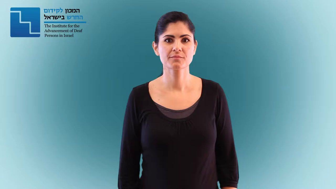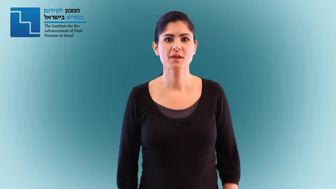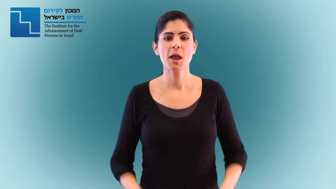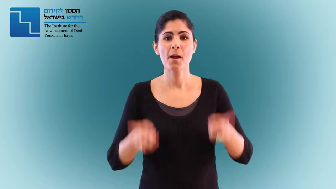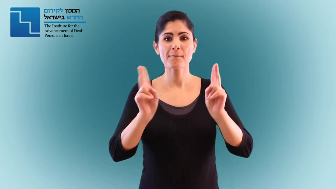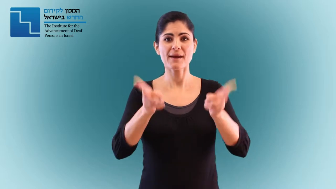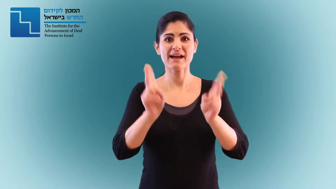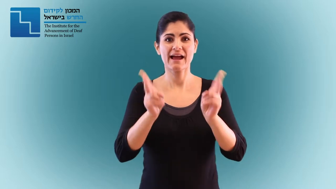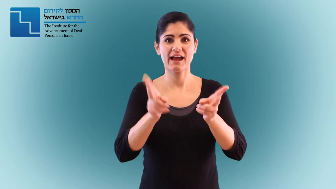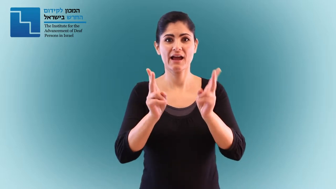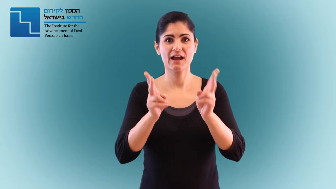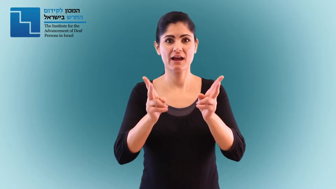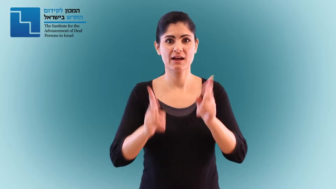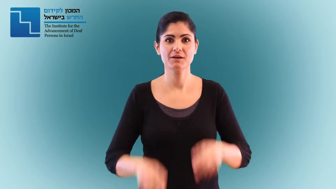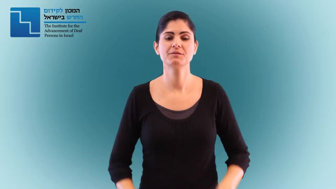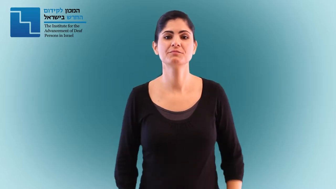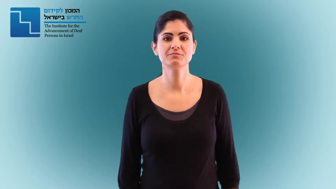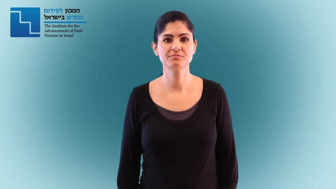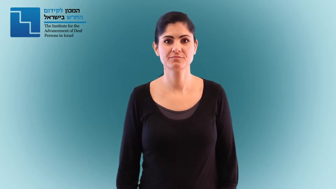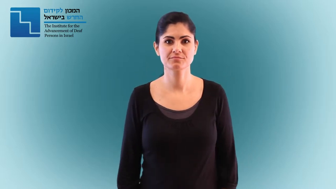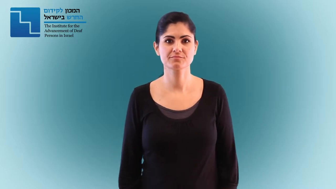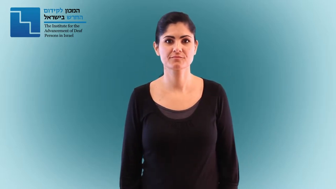מקרר